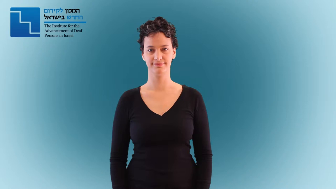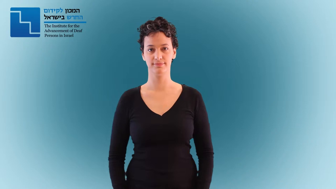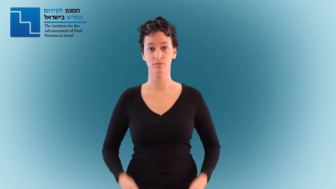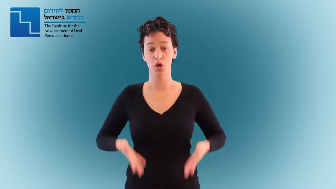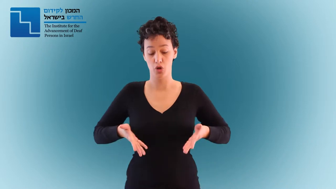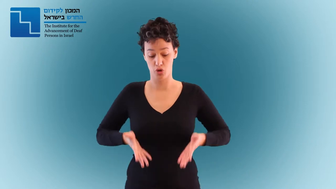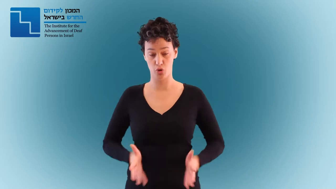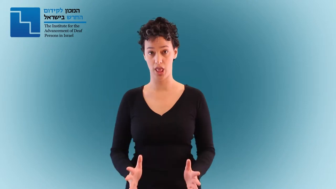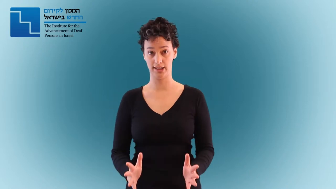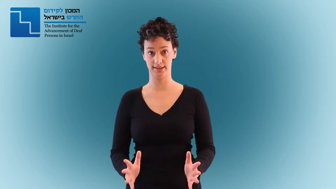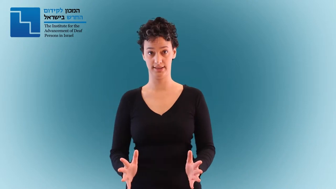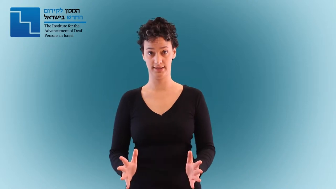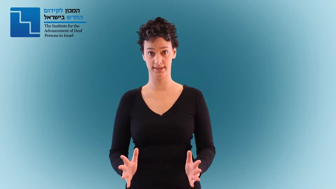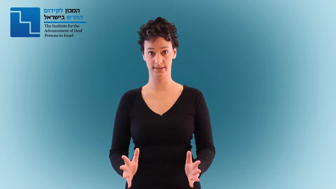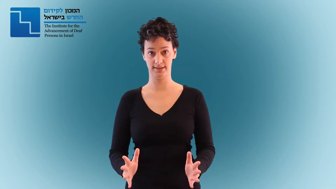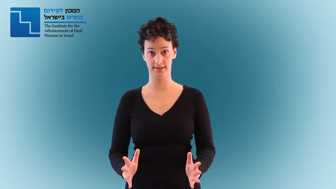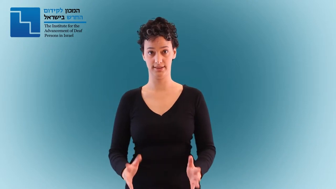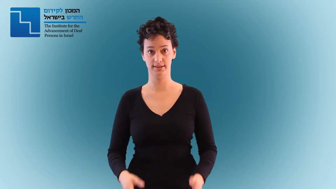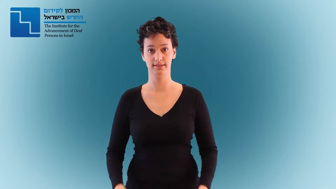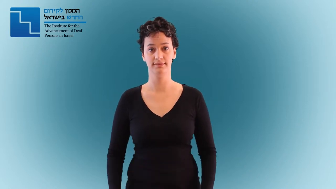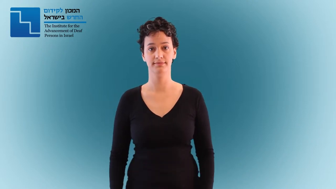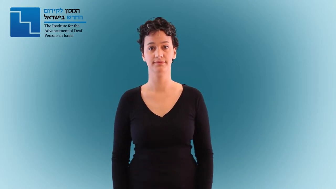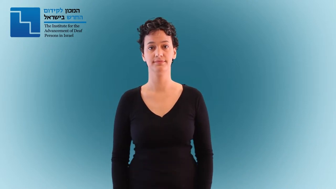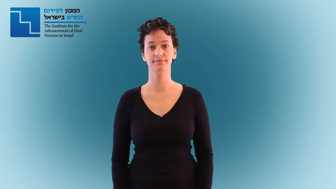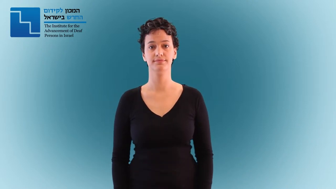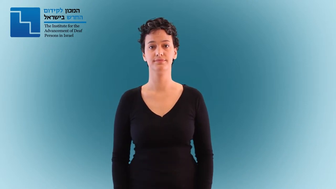נולד